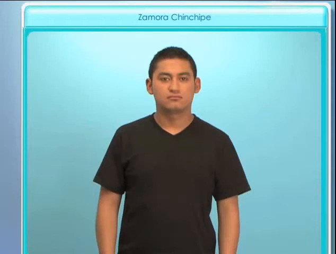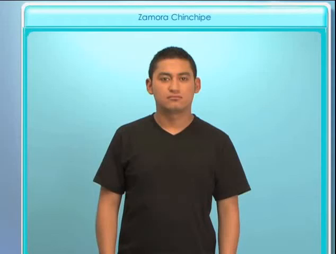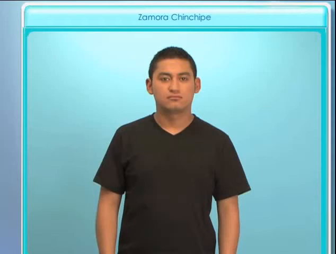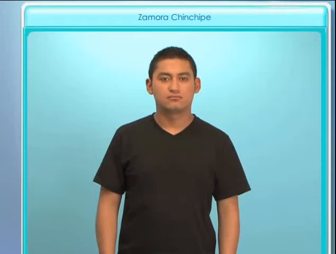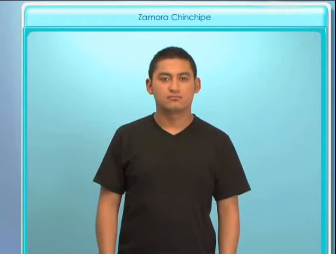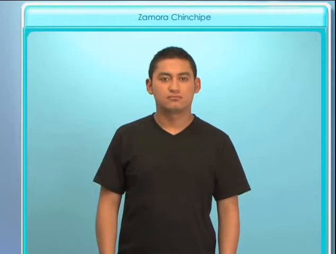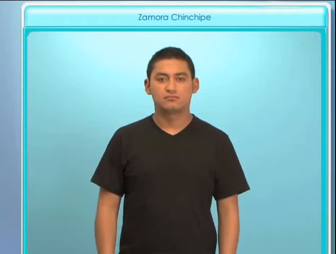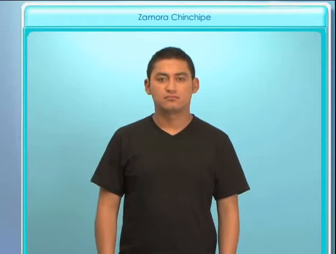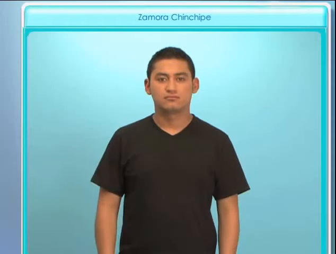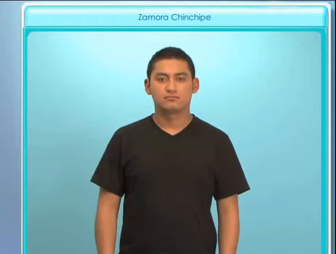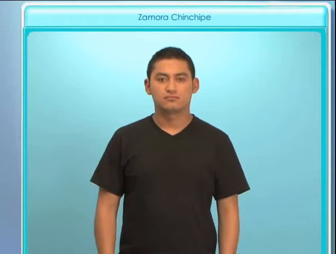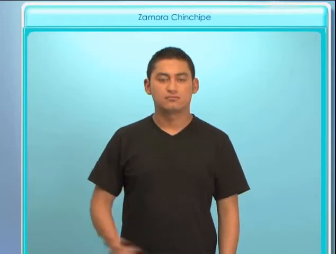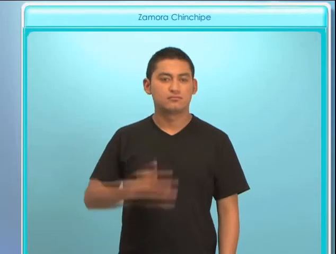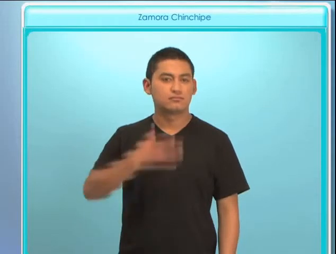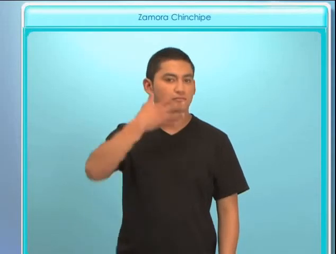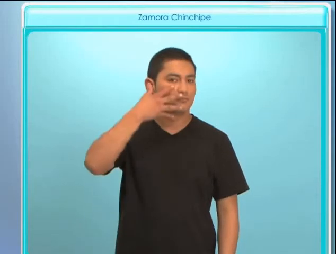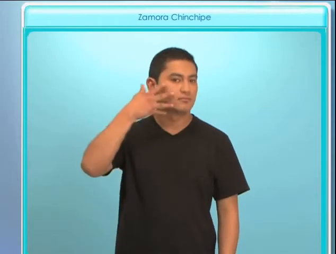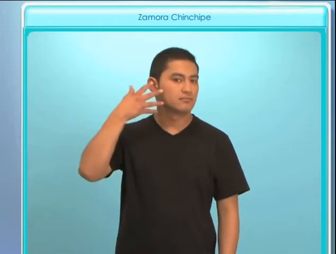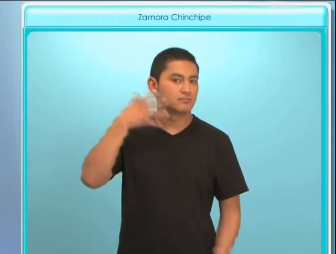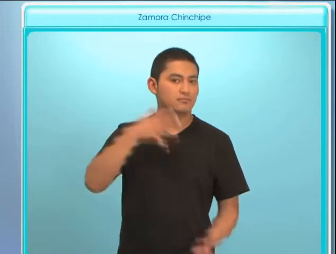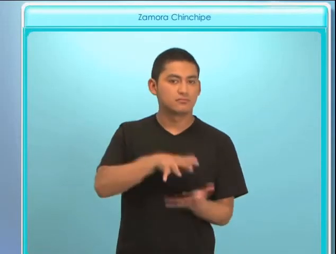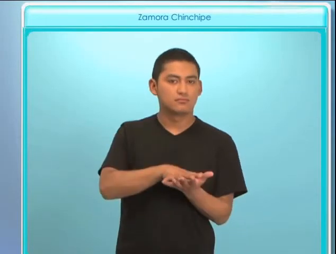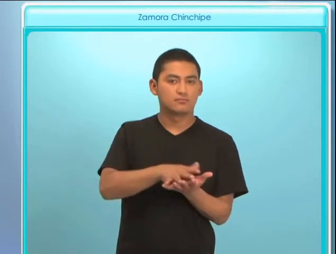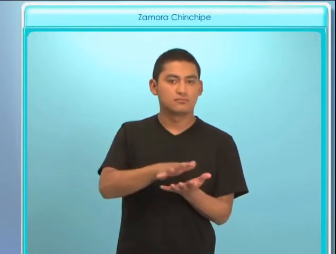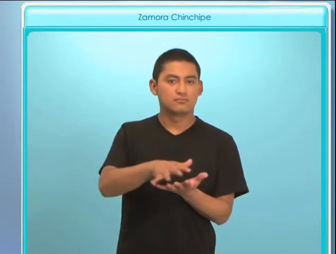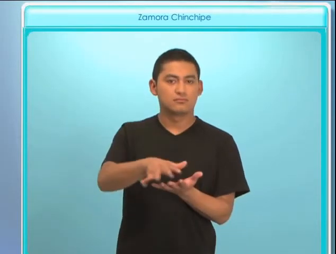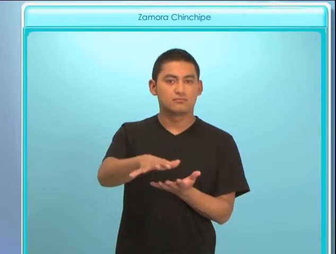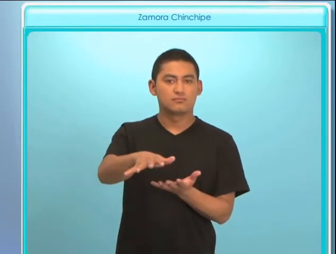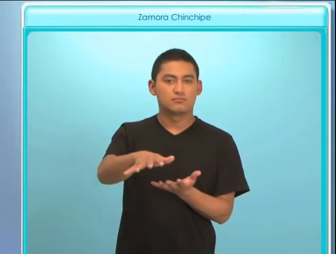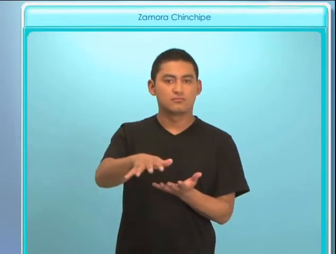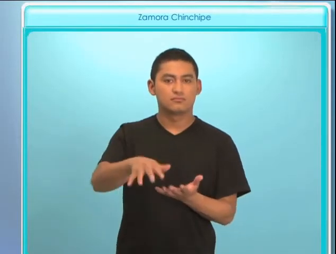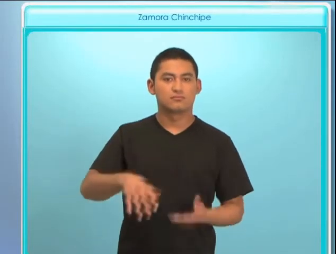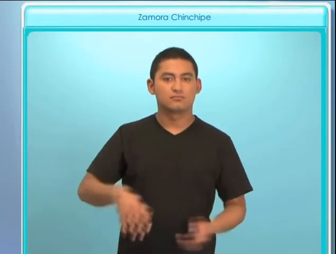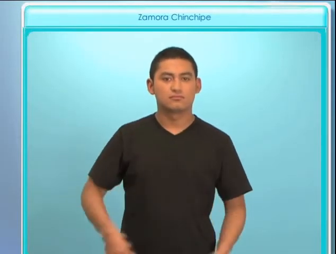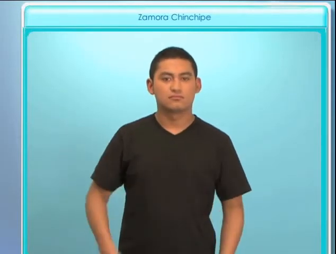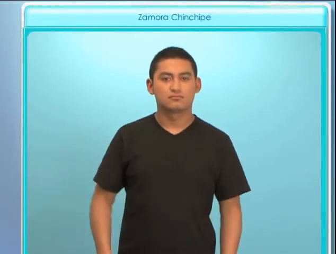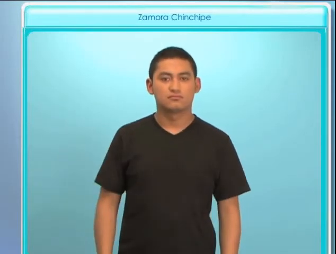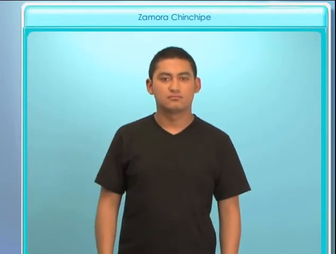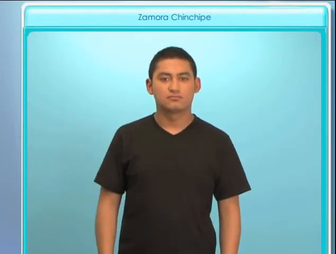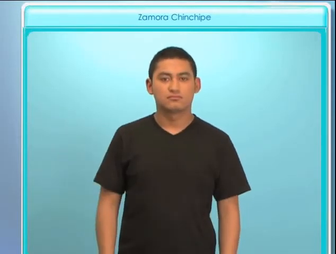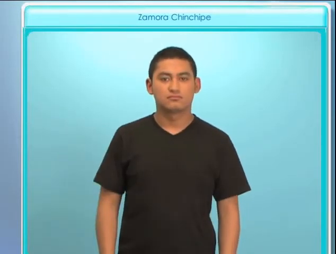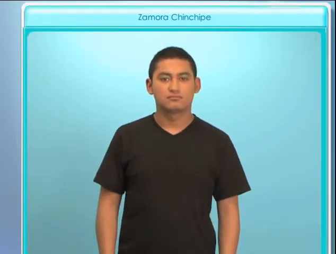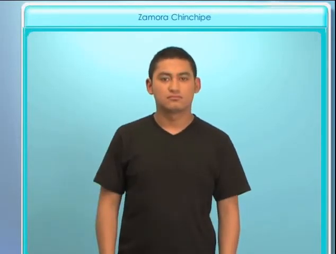ZAMORA CHINCHIPE